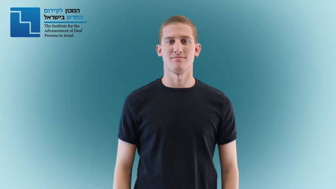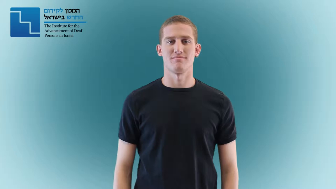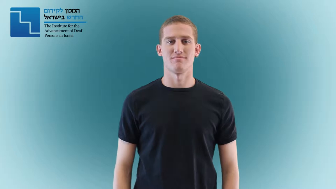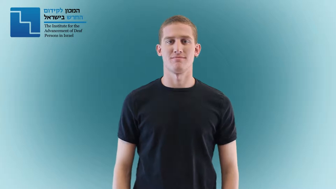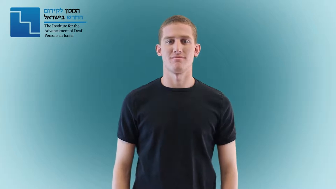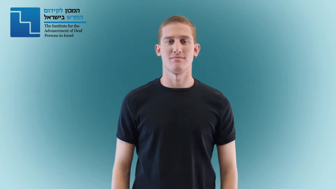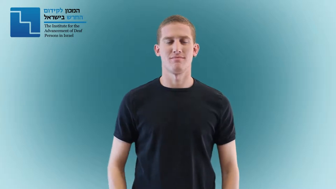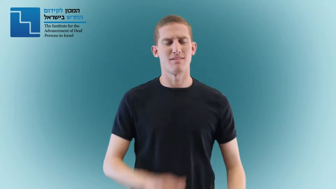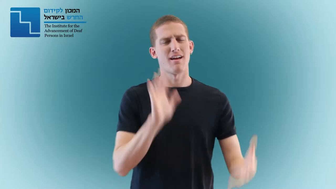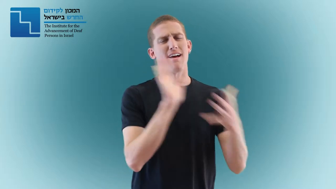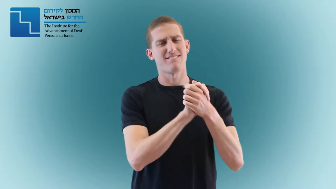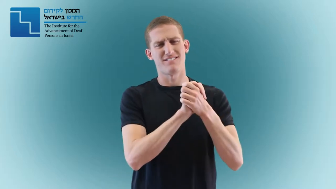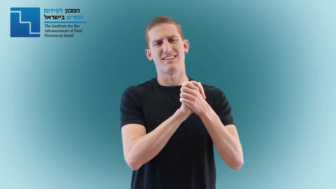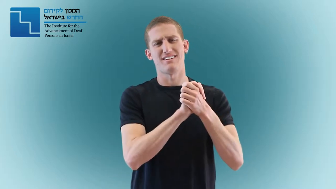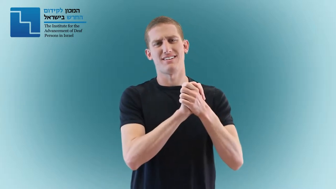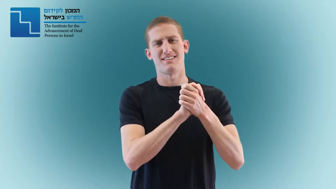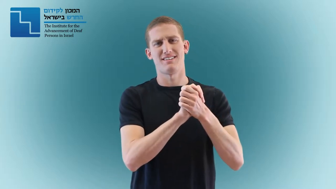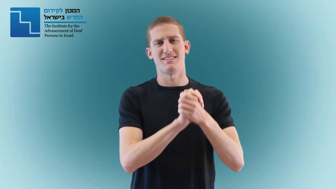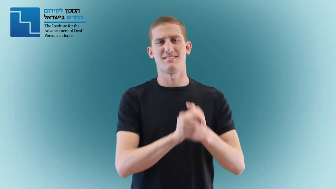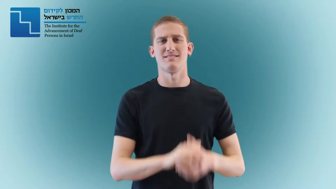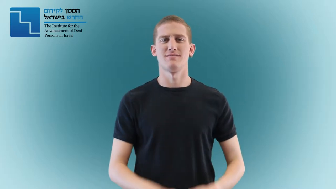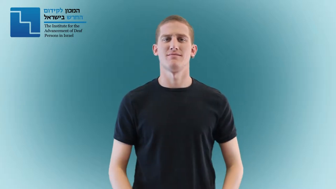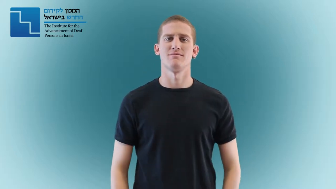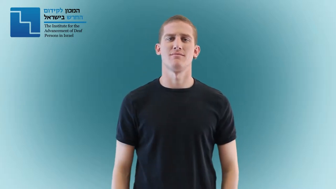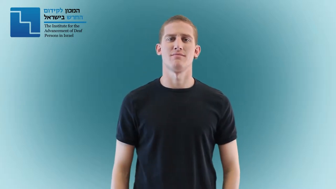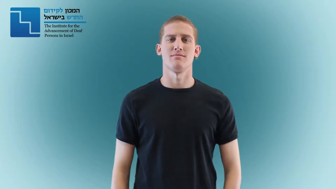חבר / רע